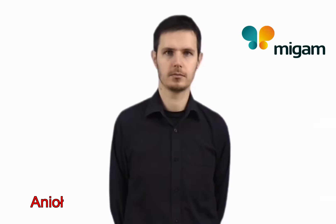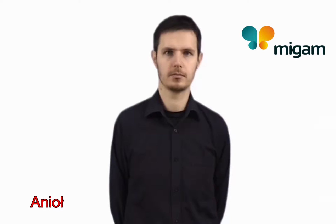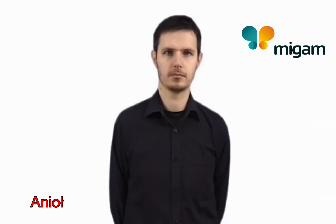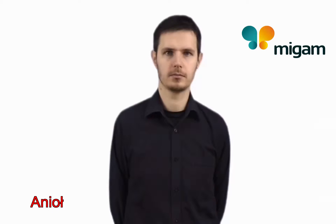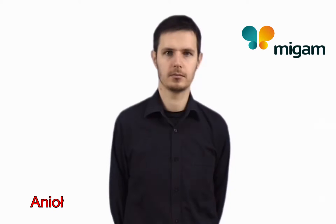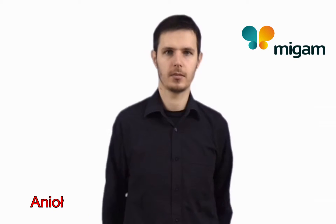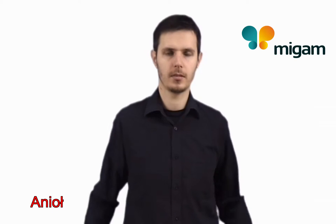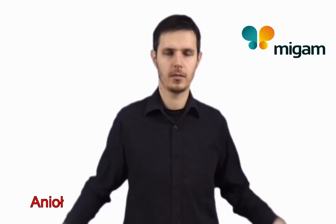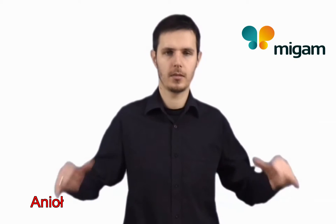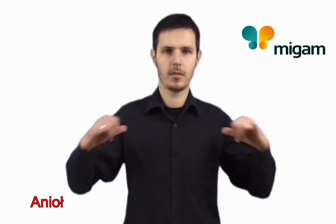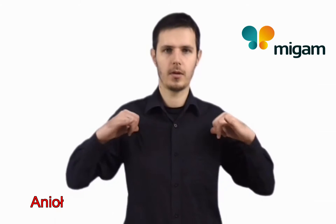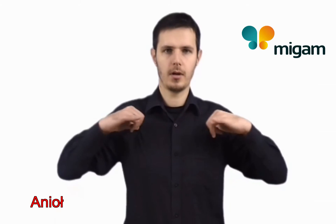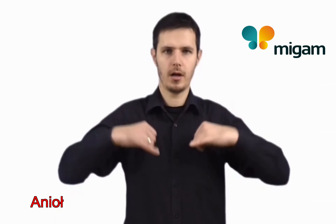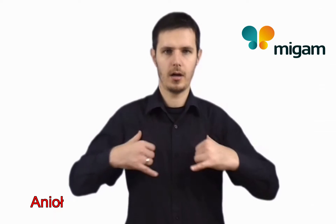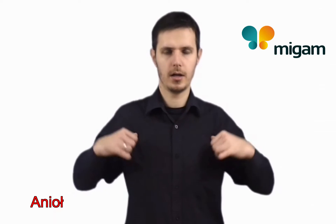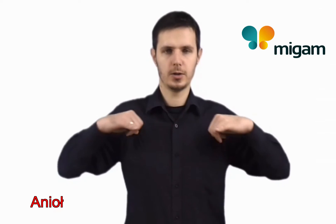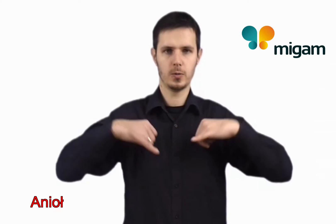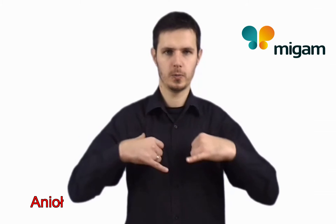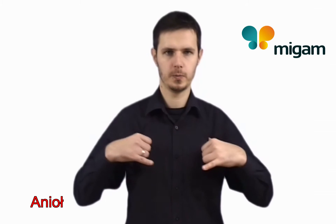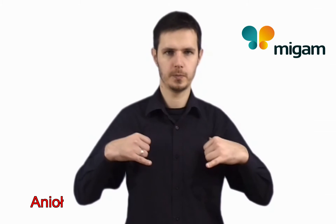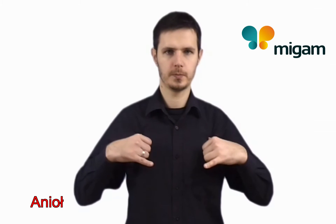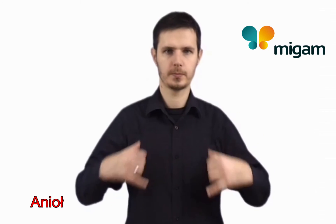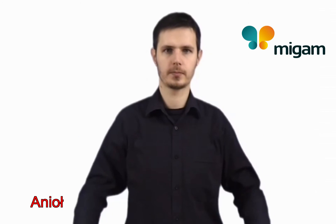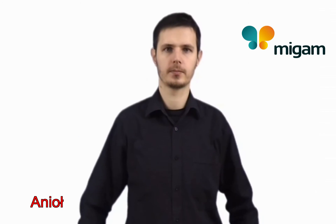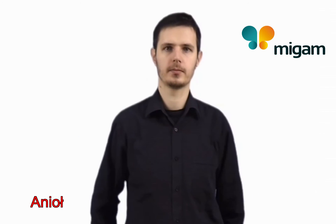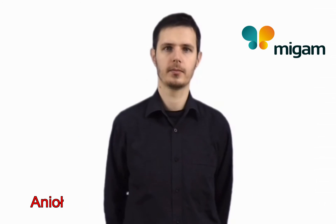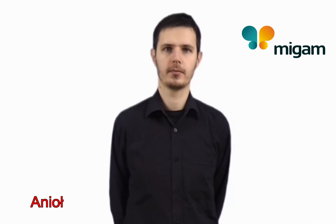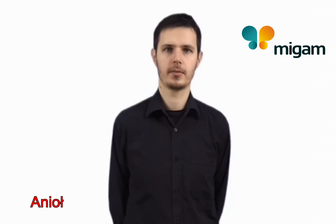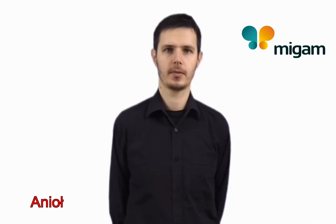anioł